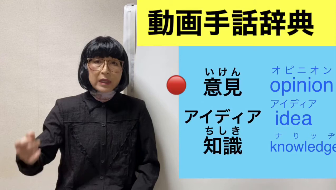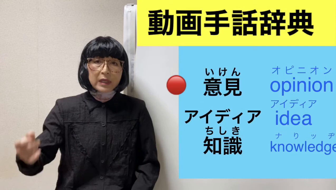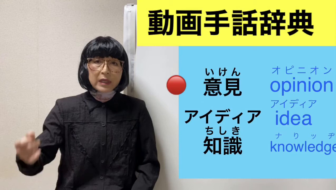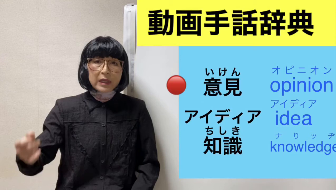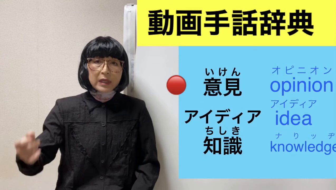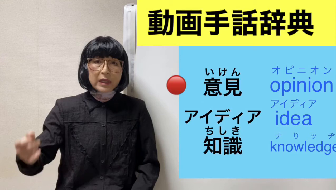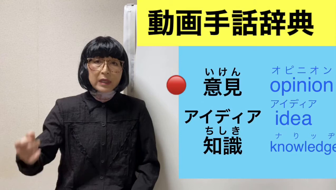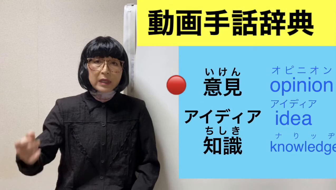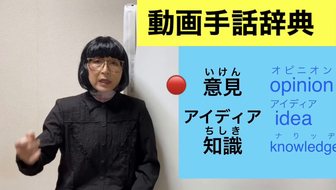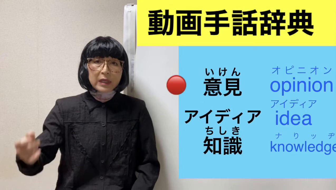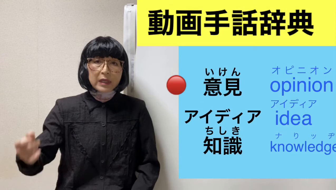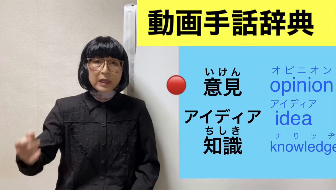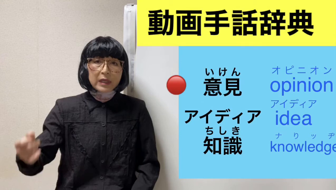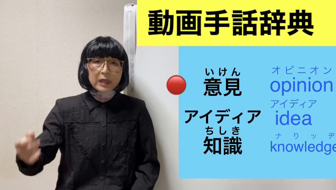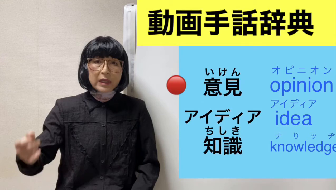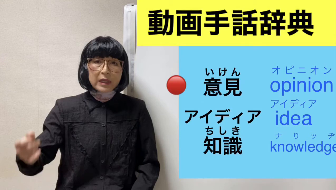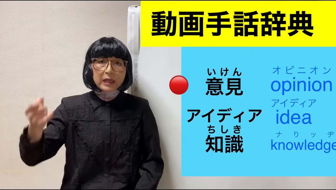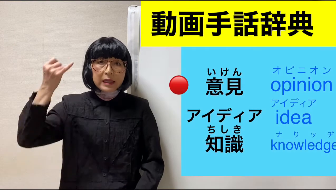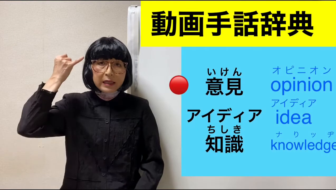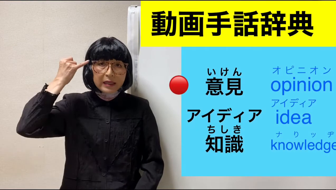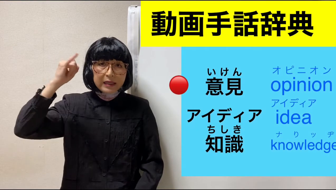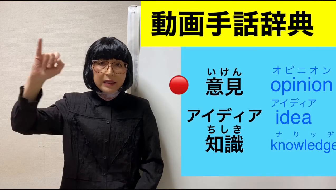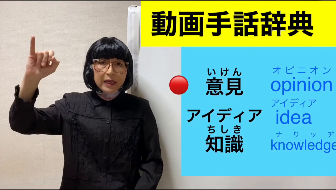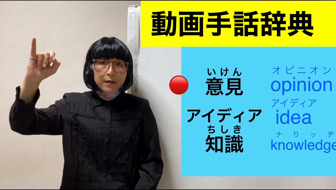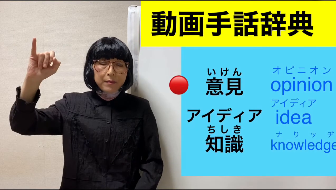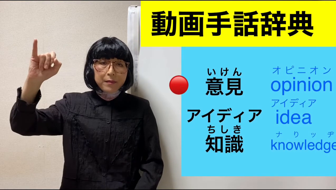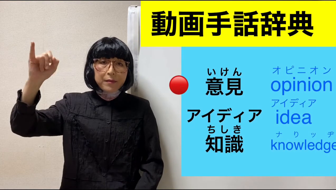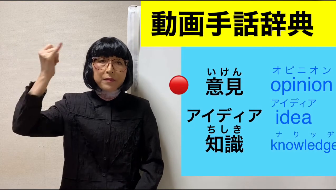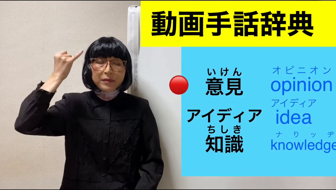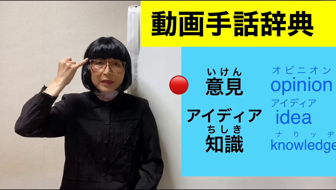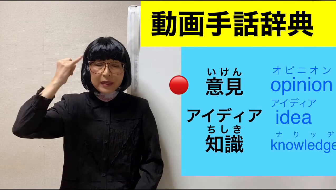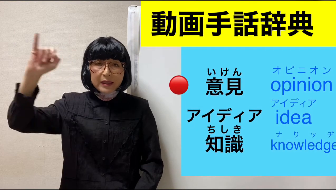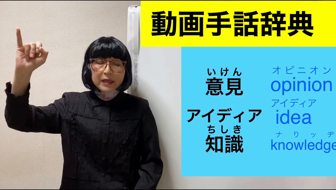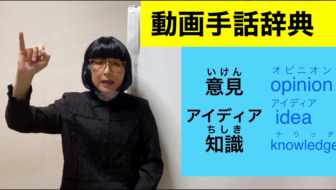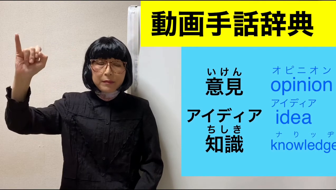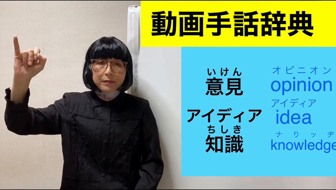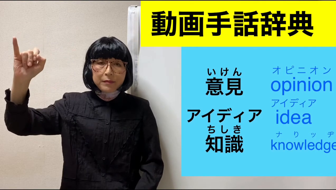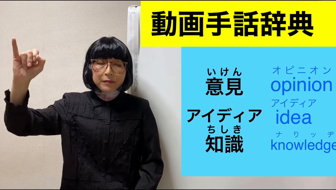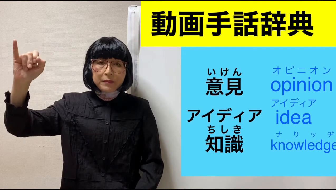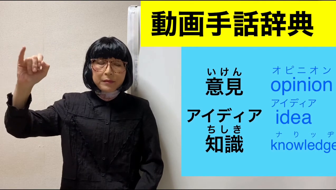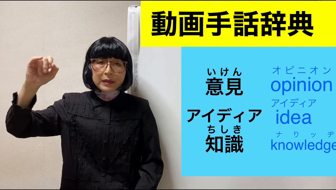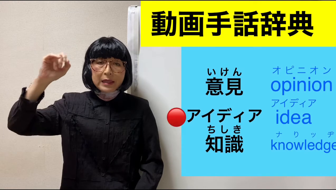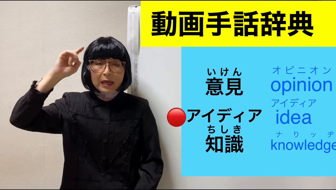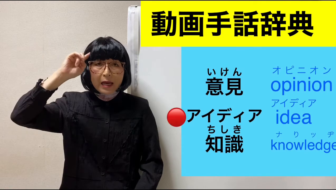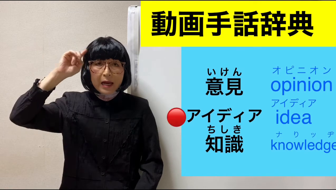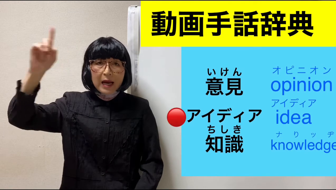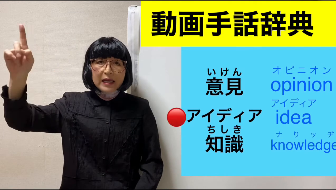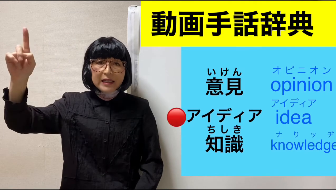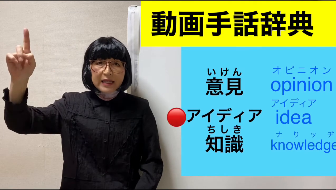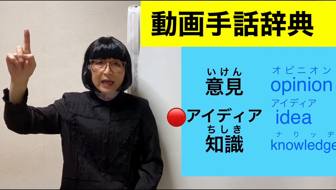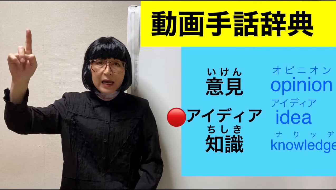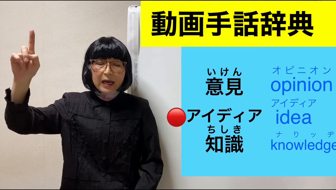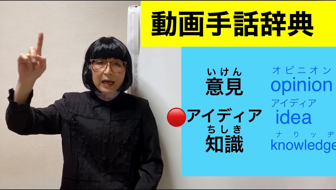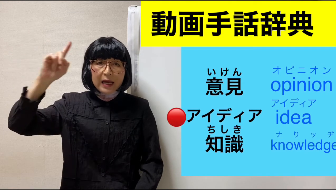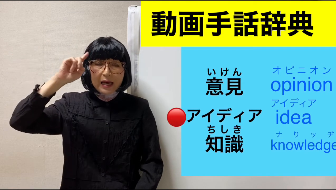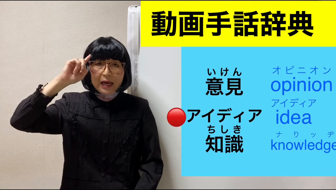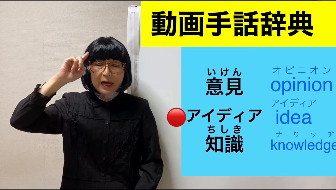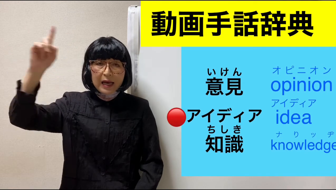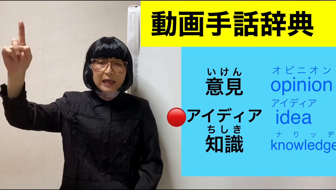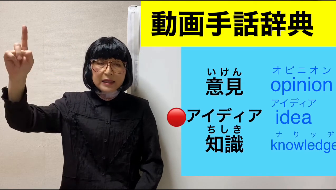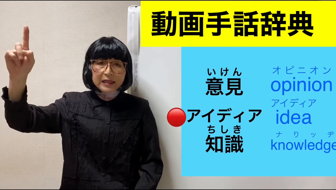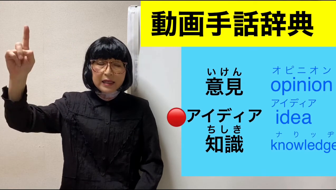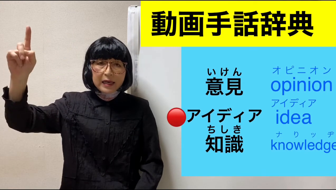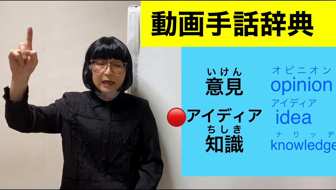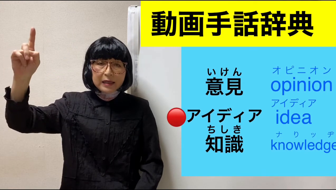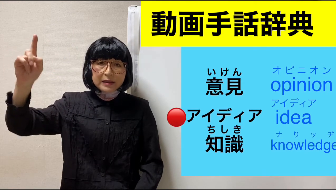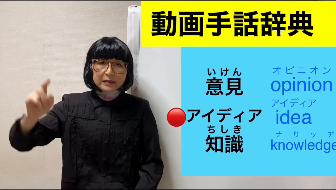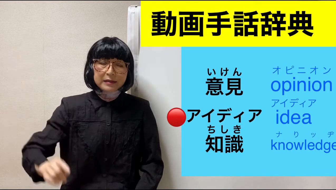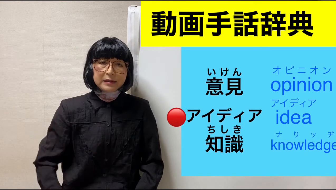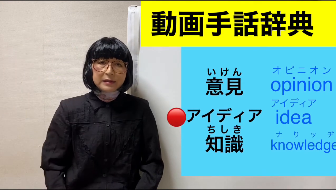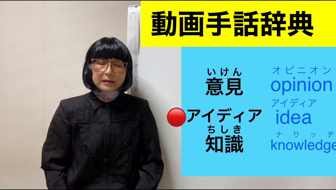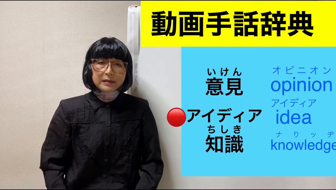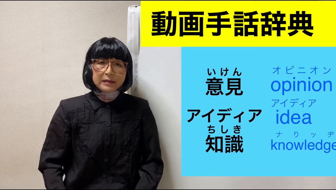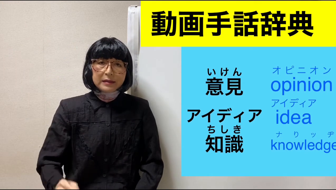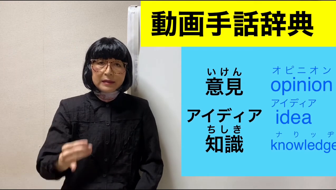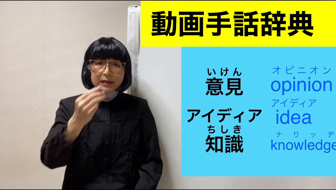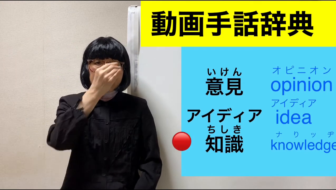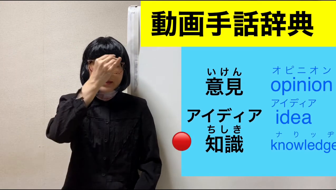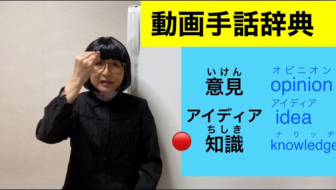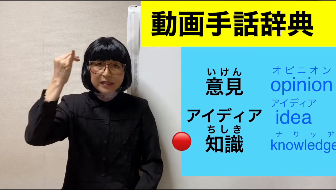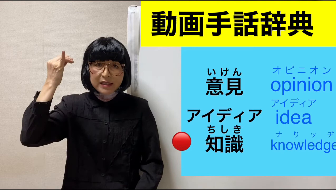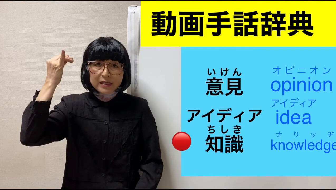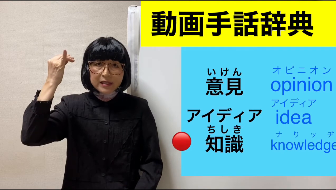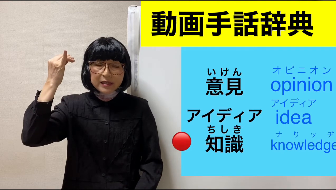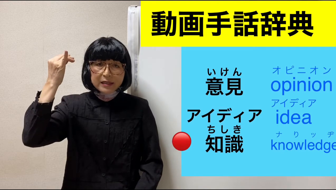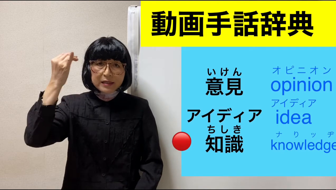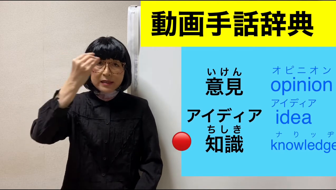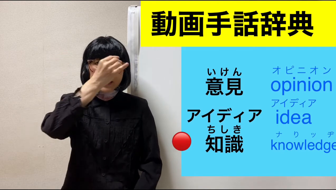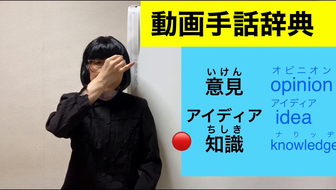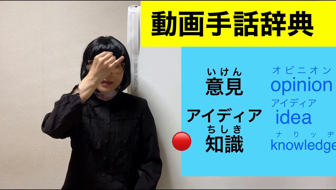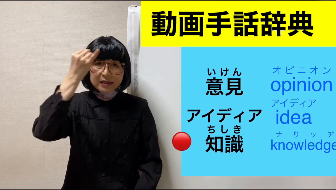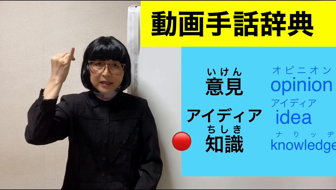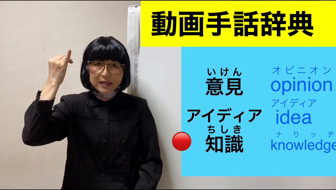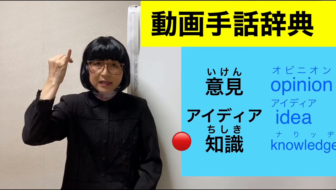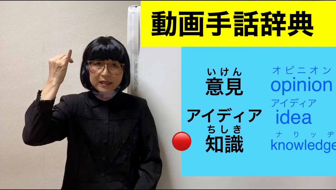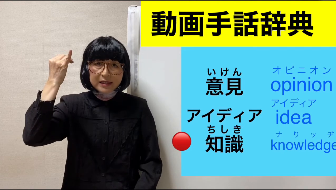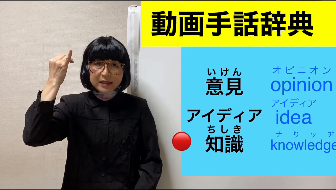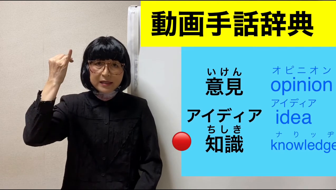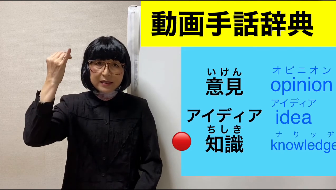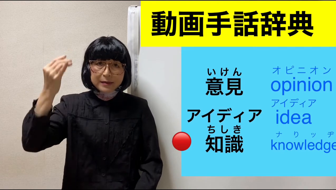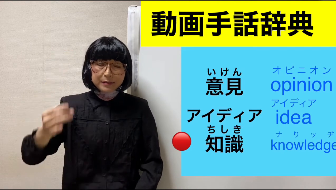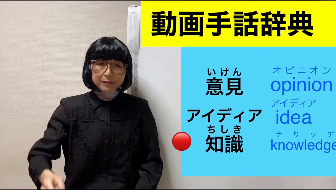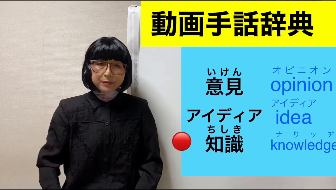意見/アイディア/知識